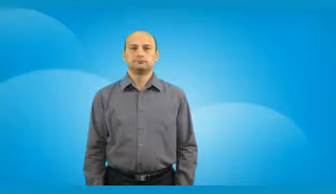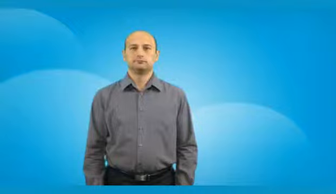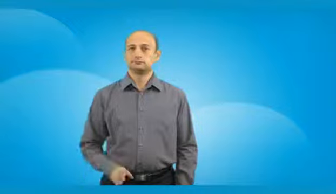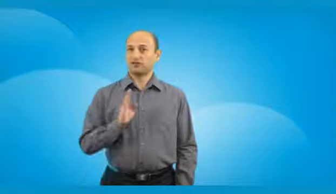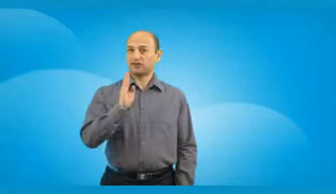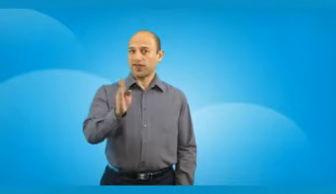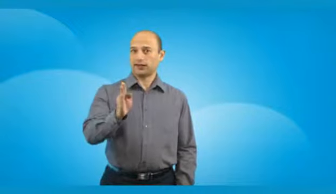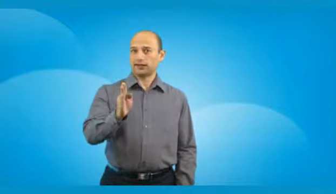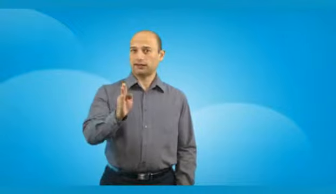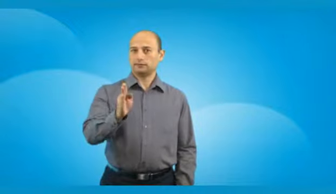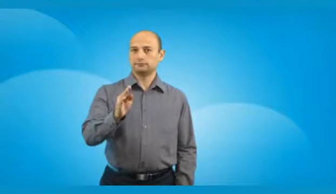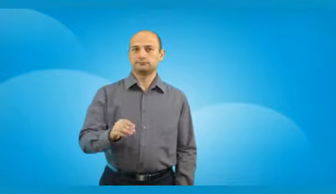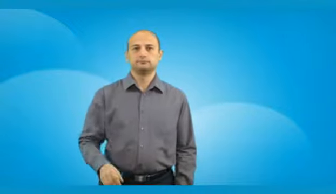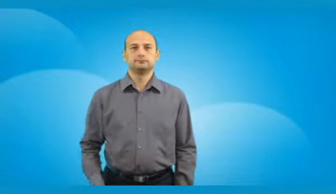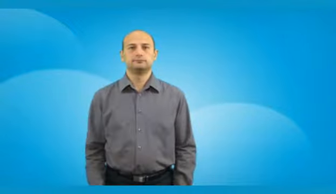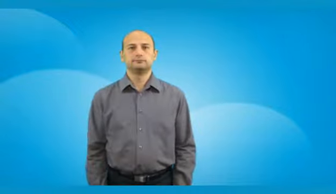Arrafelé